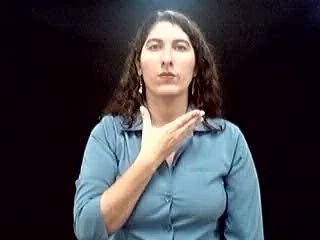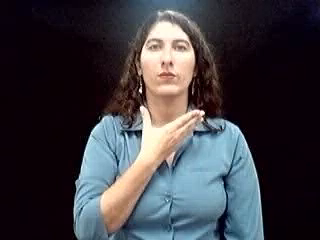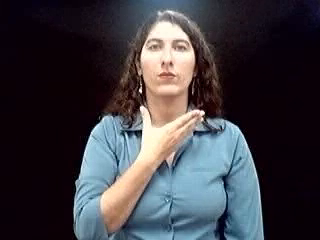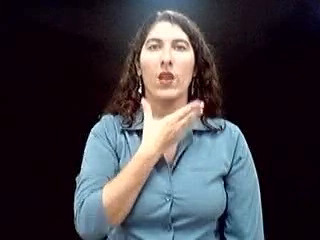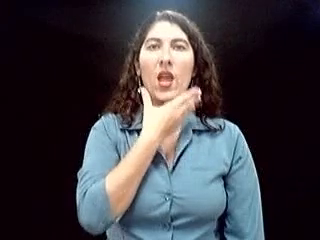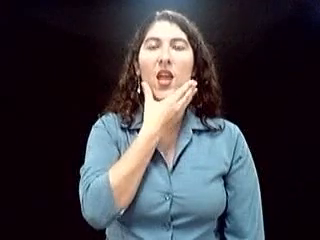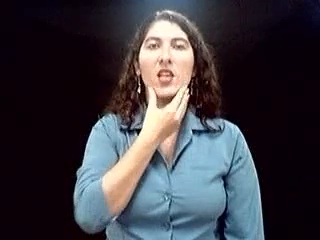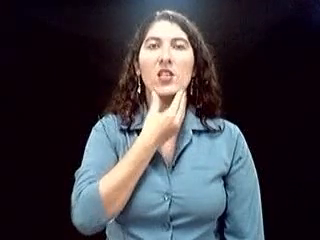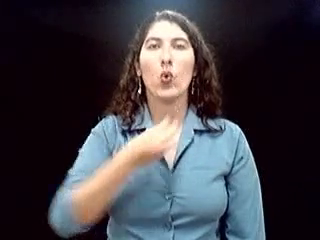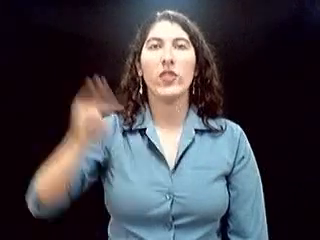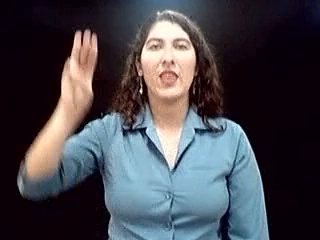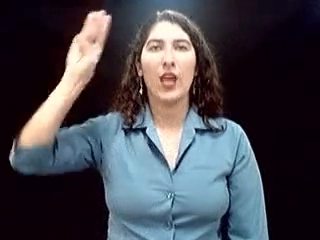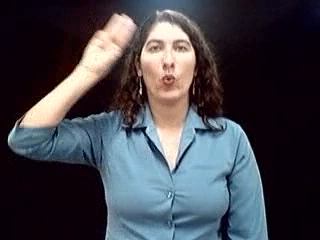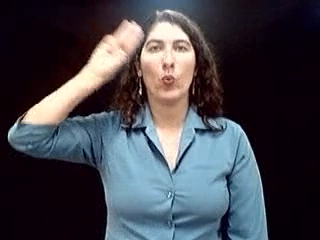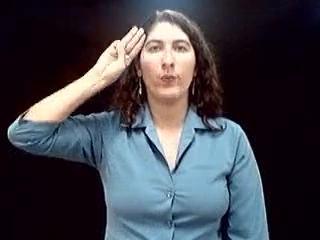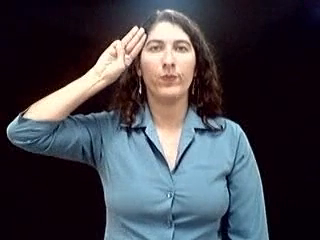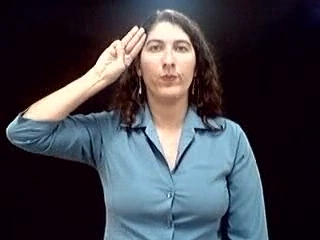escoteiro